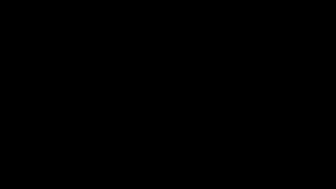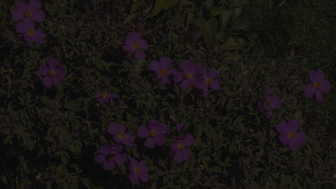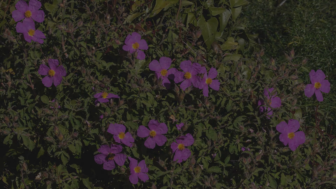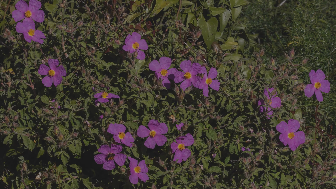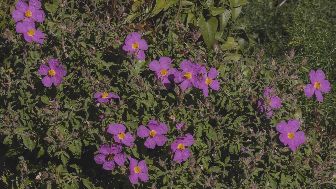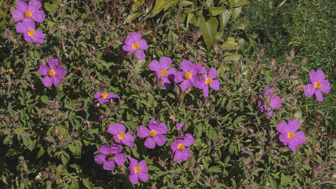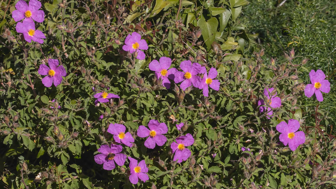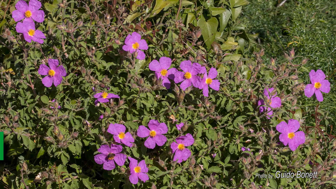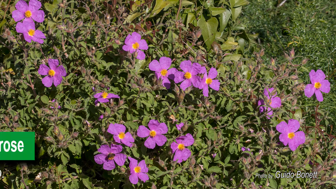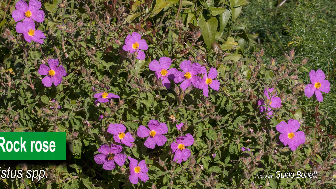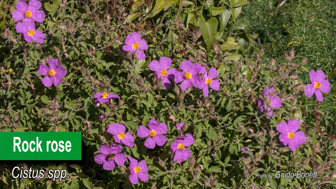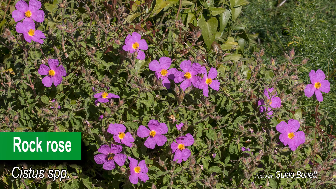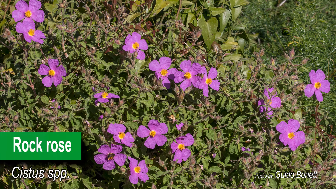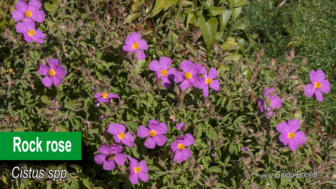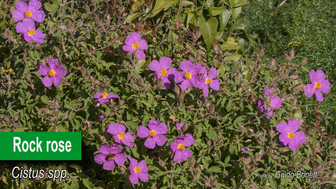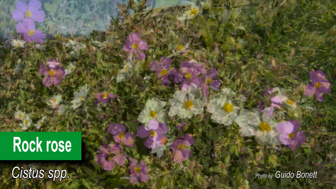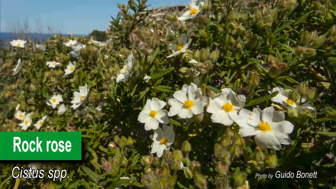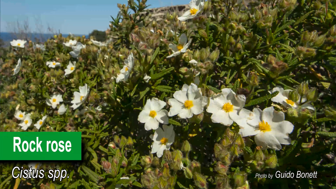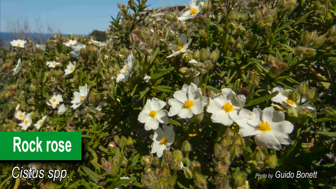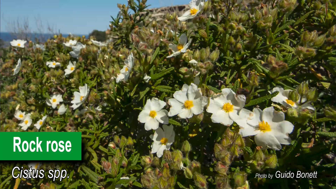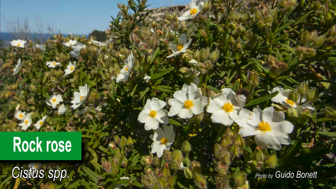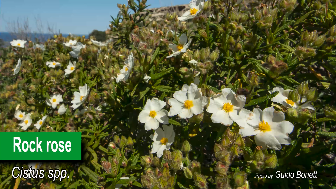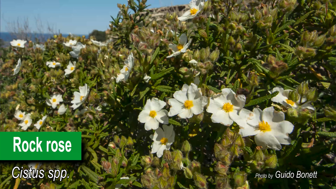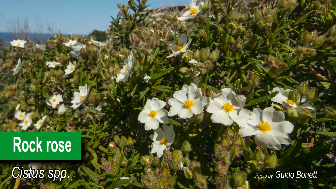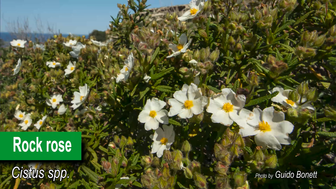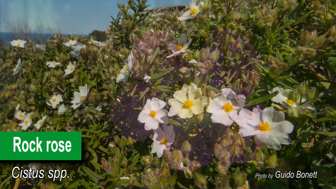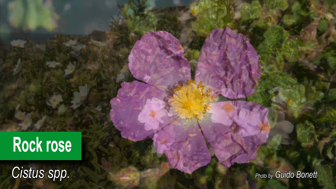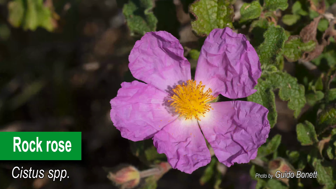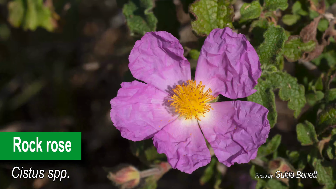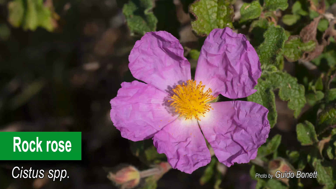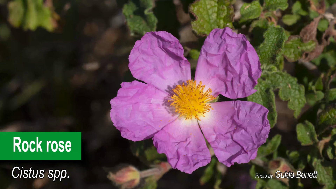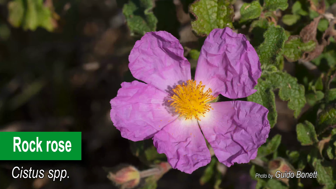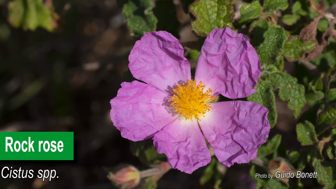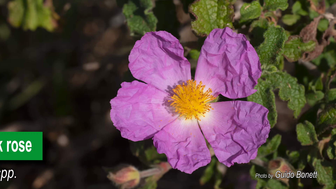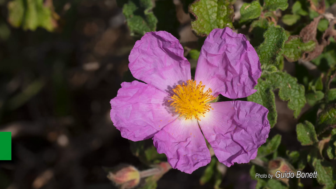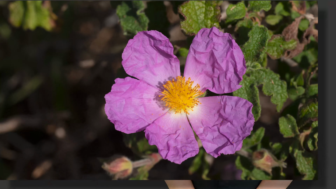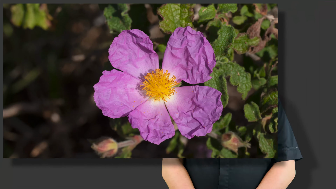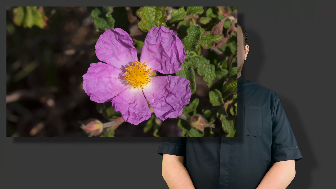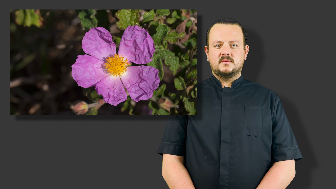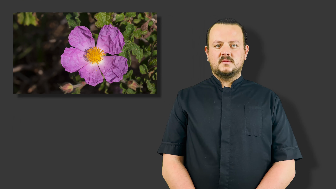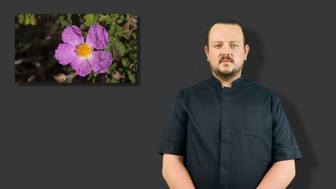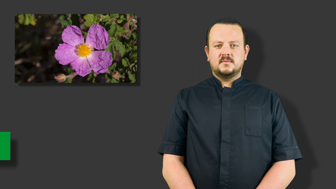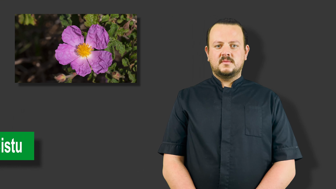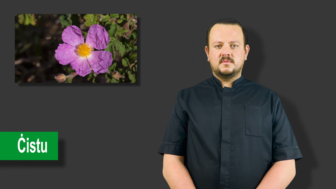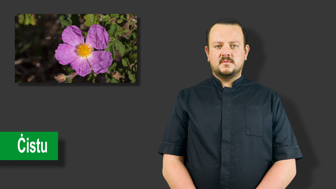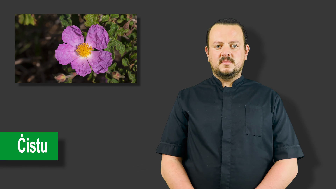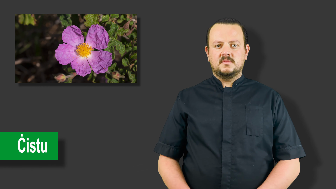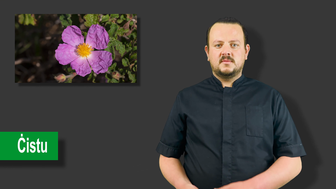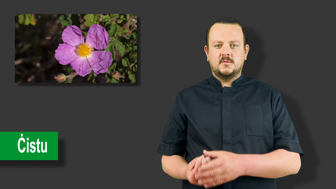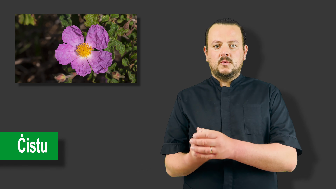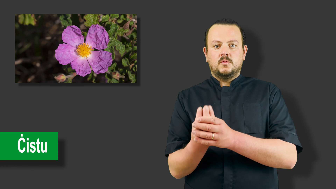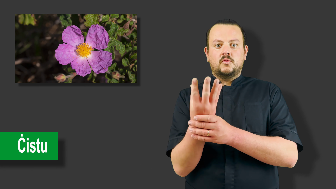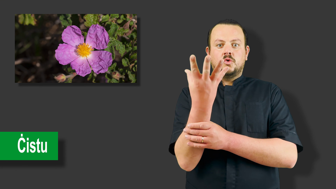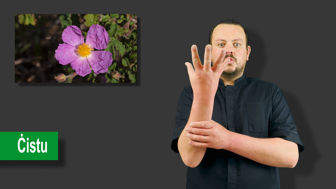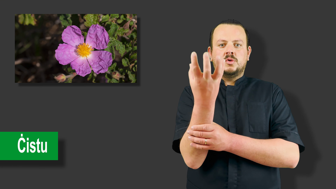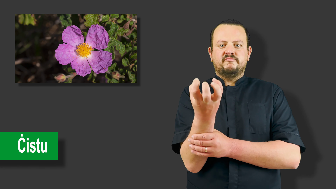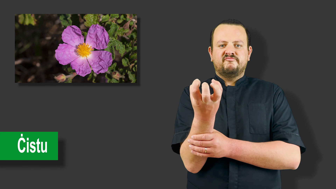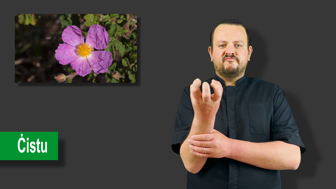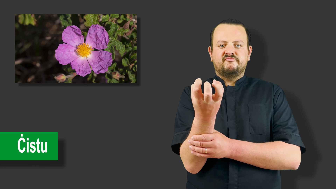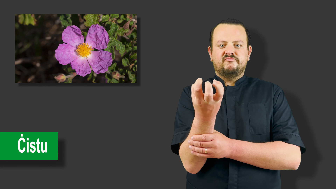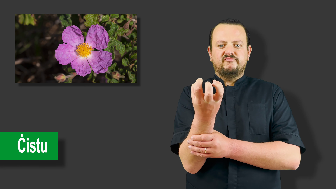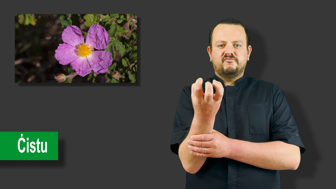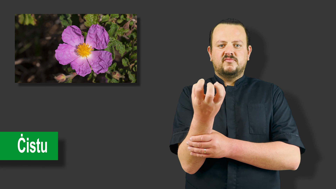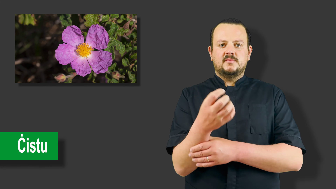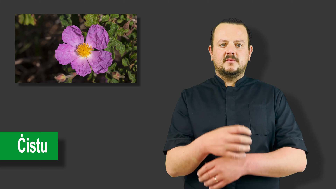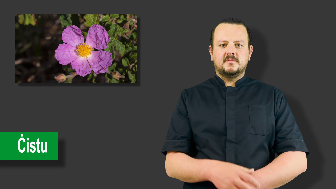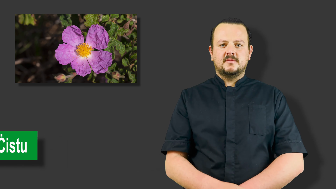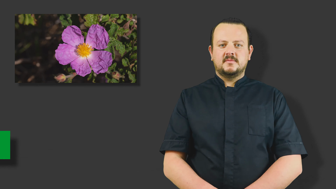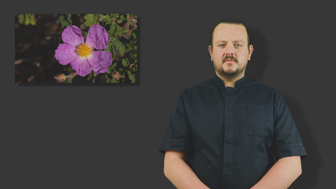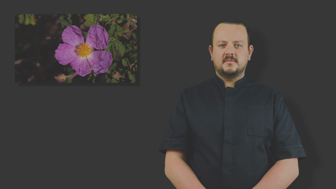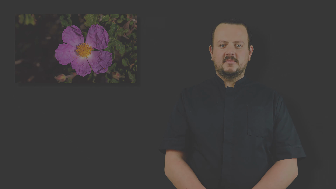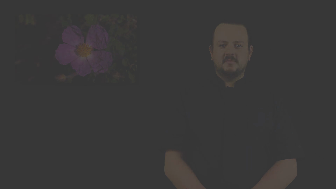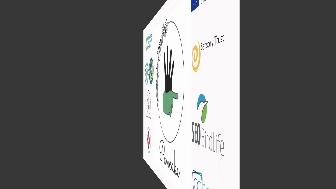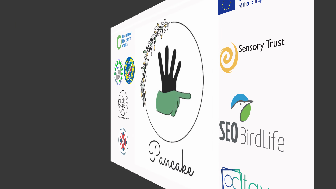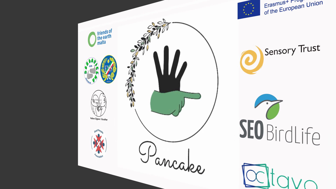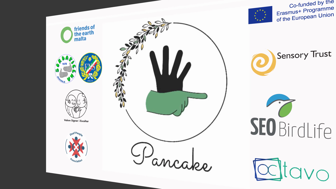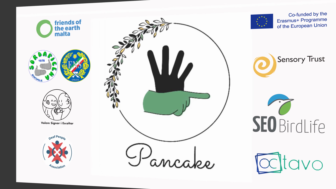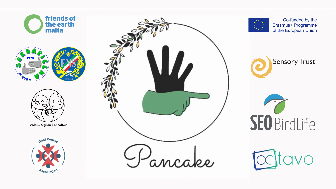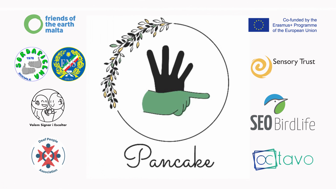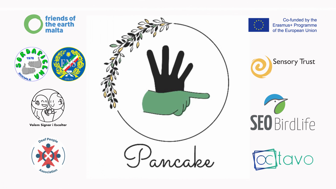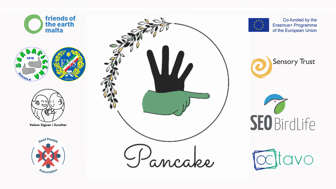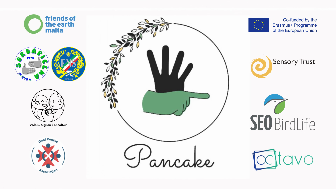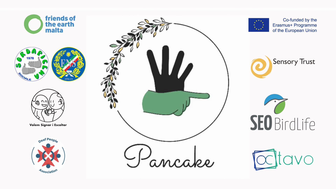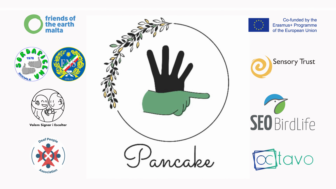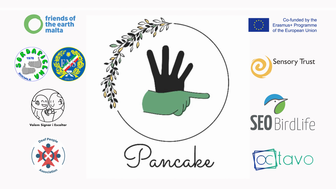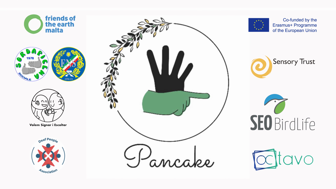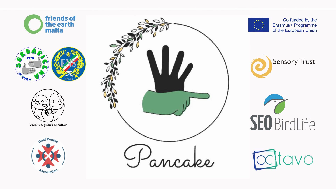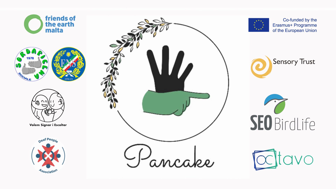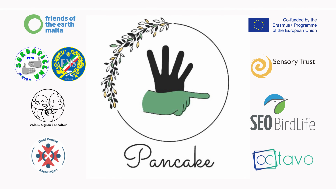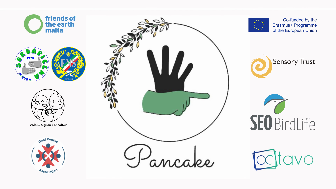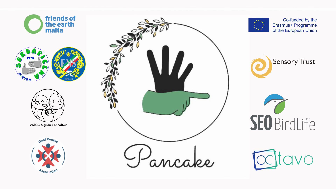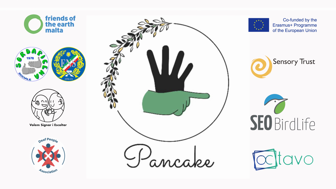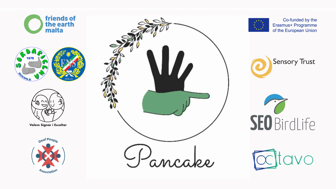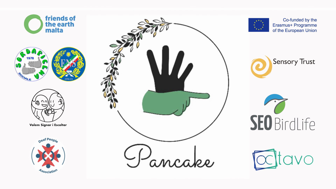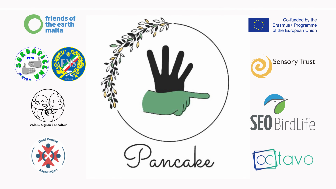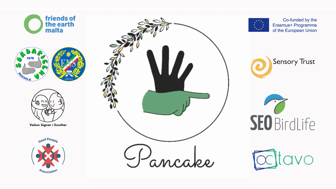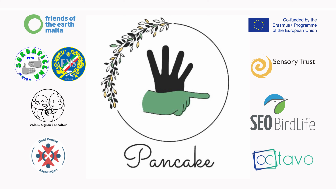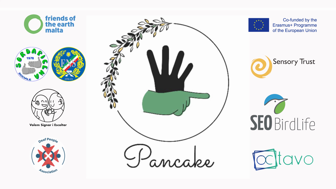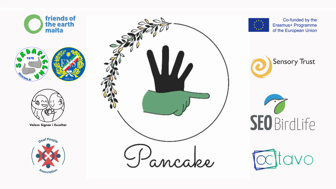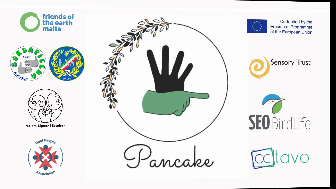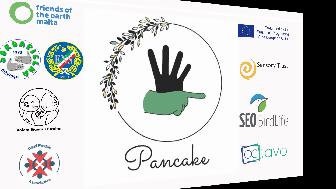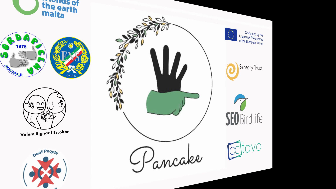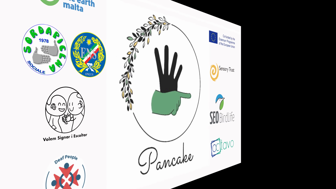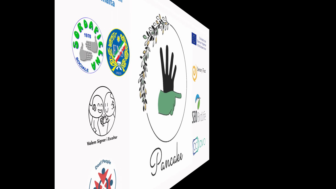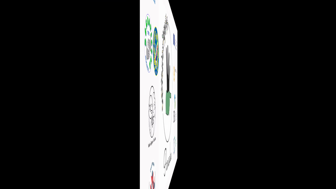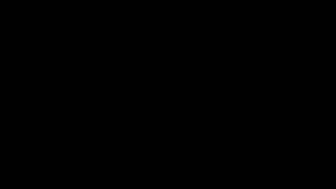Ċistu